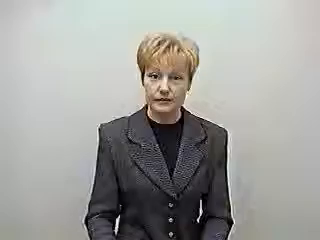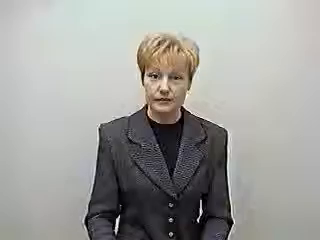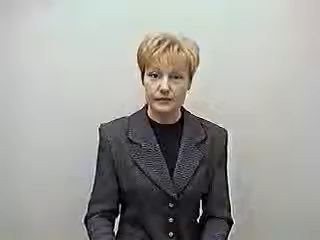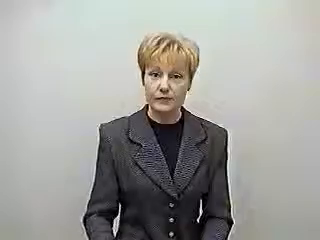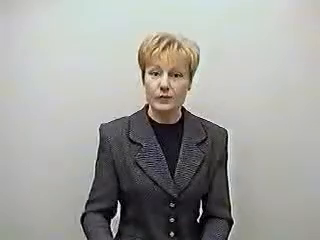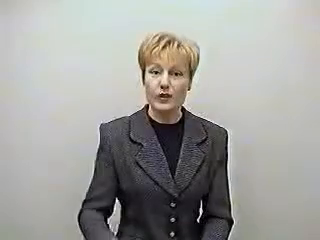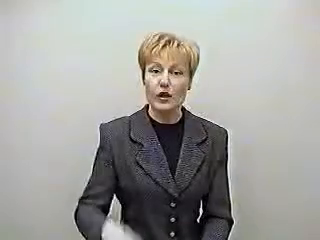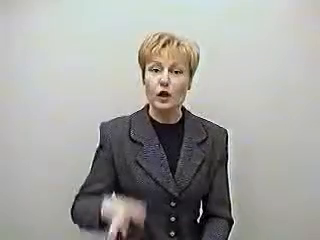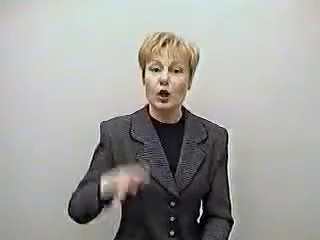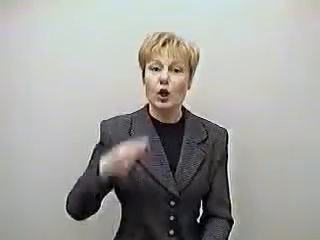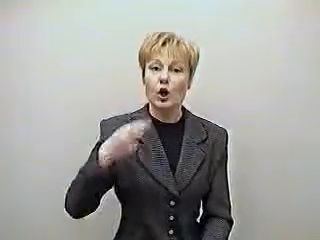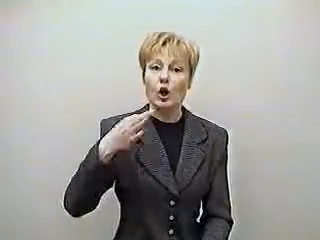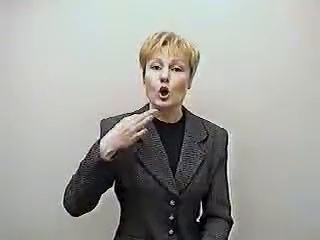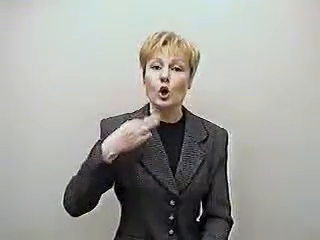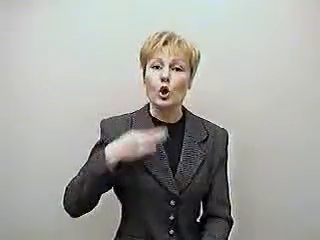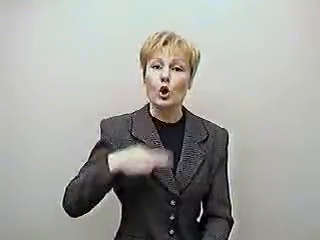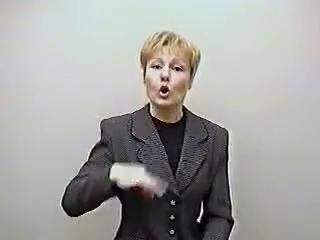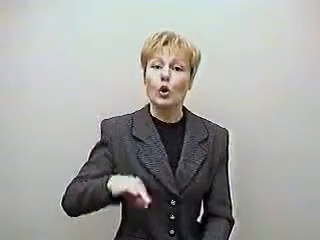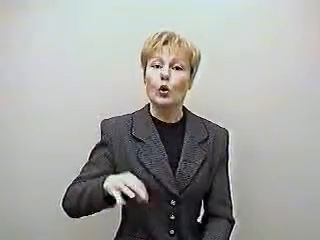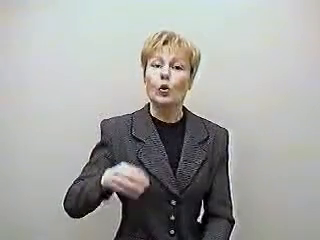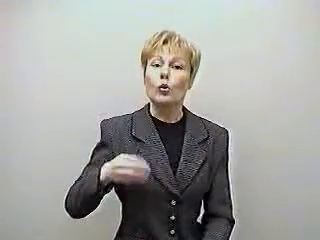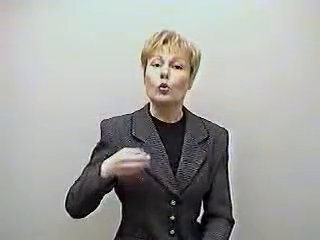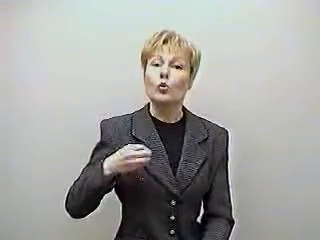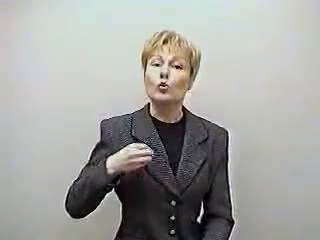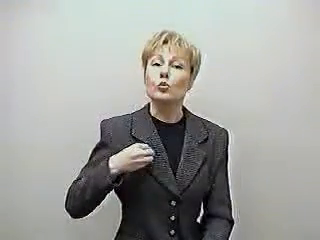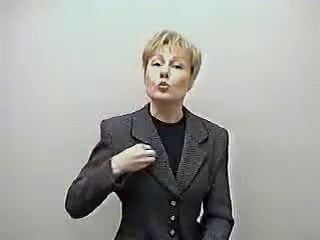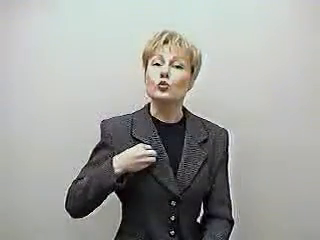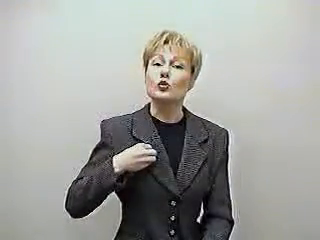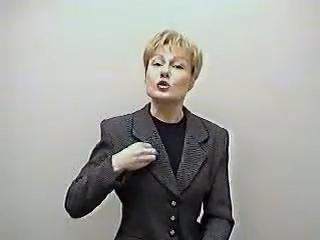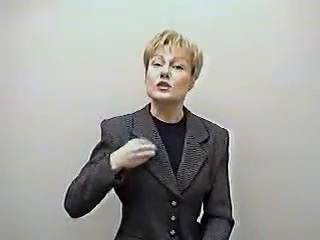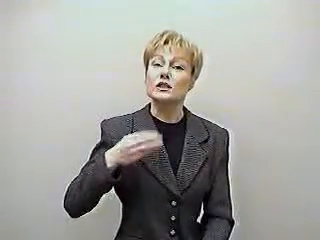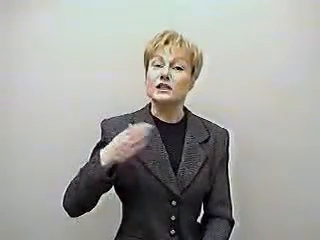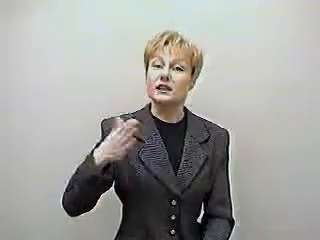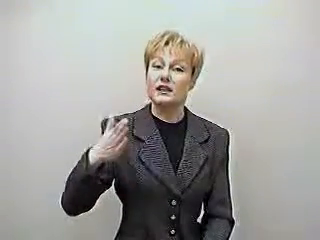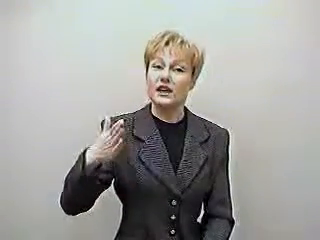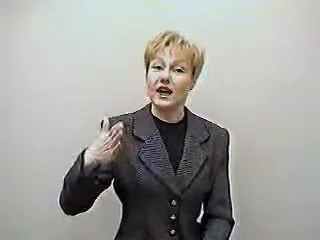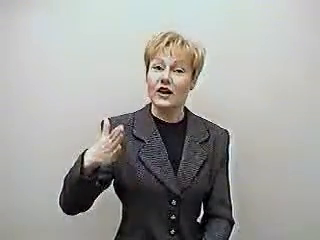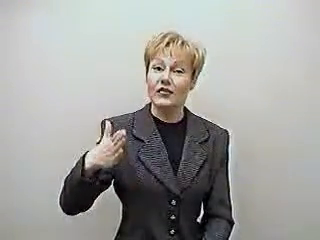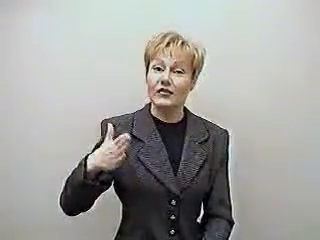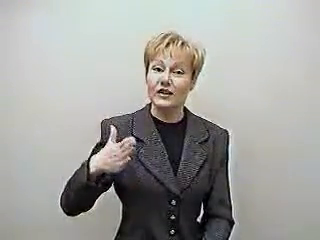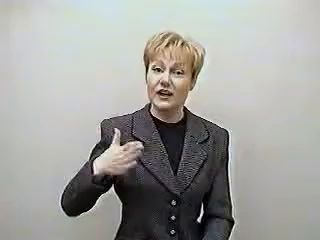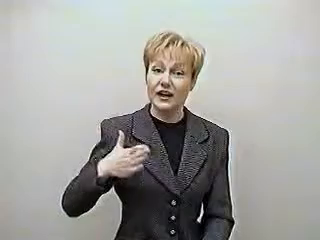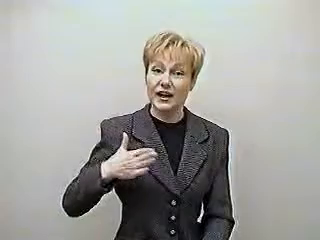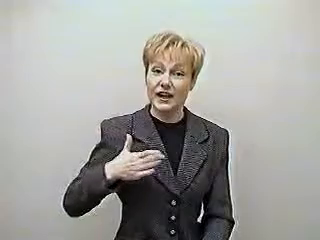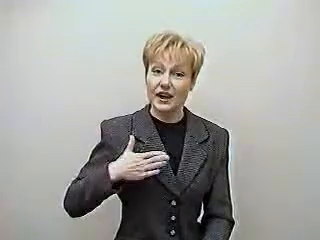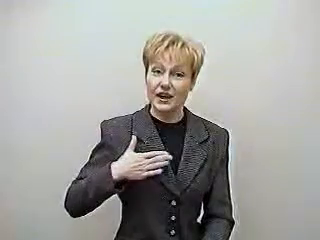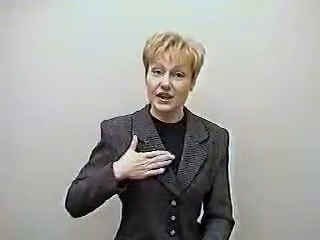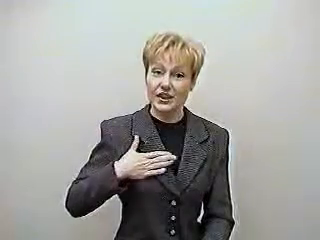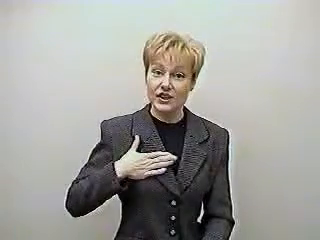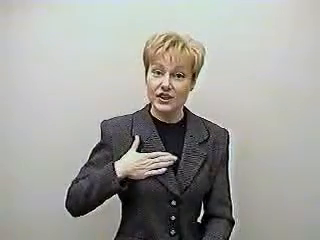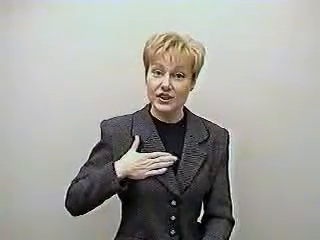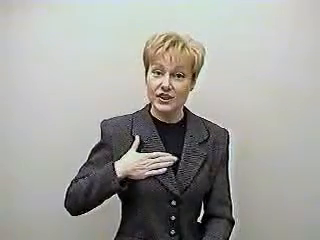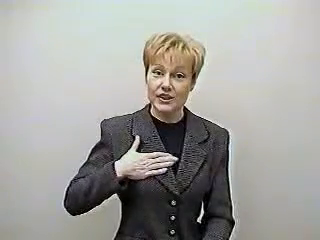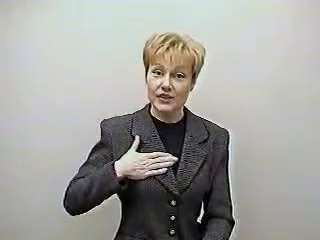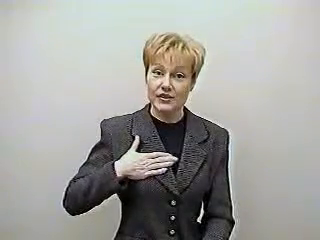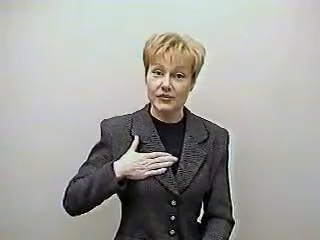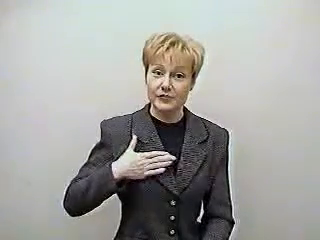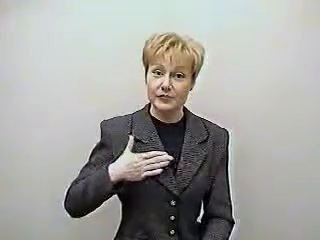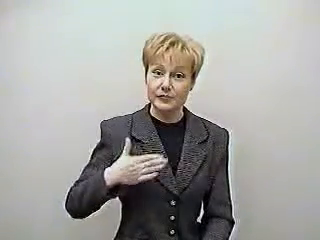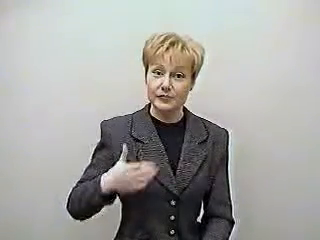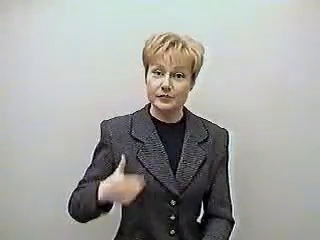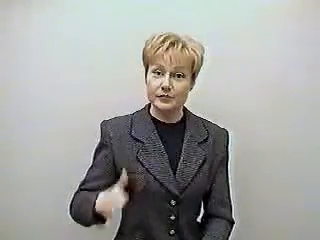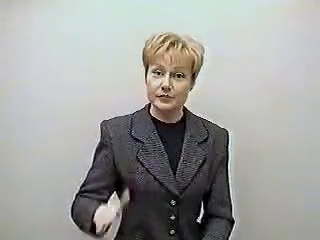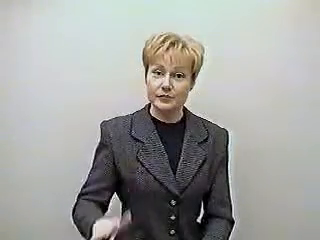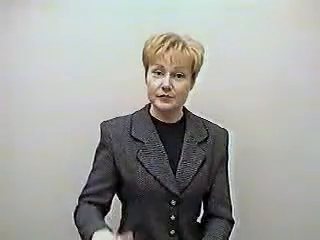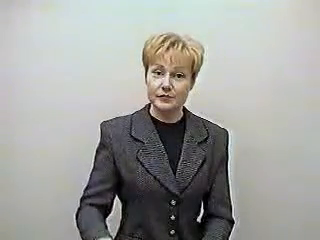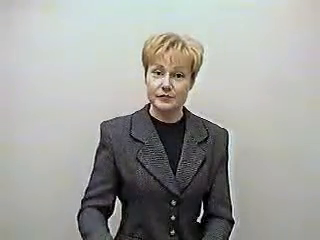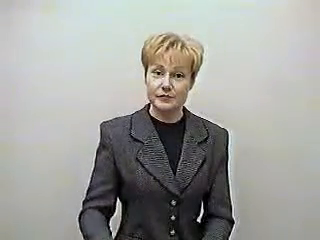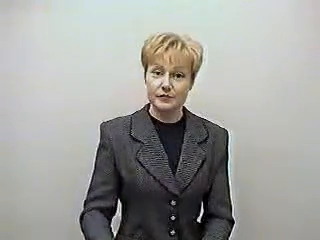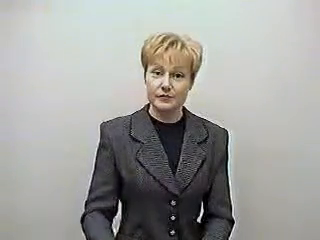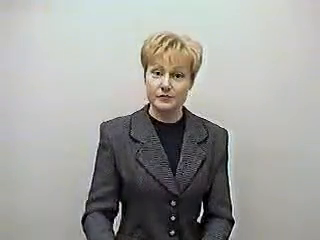усыновление